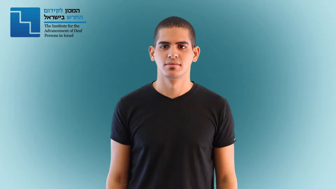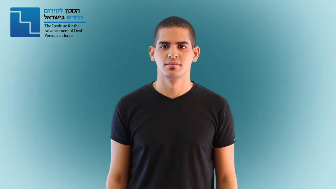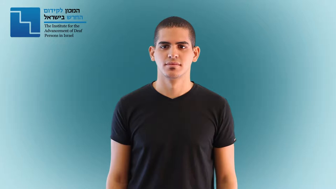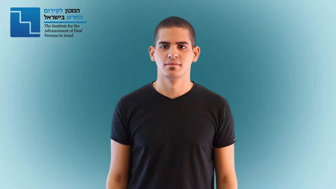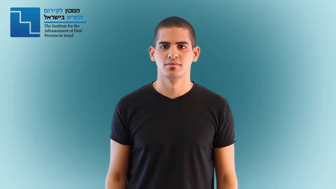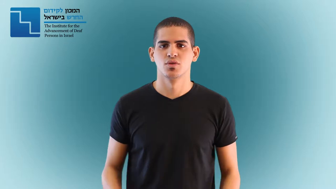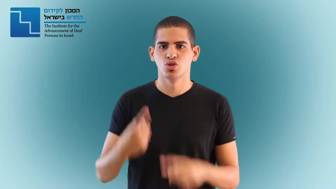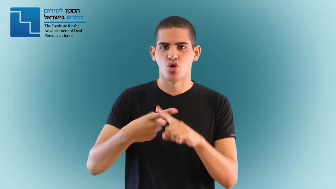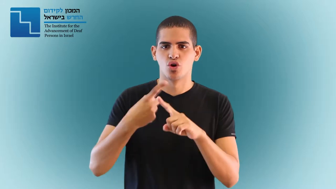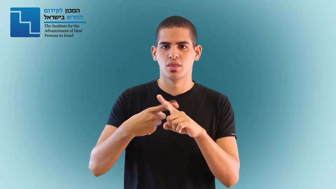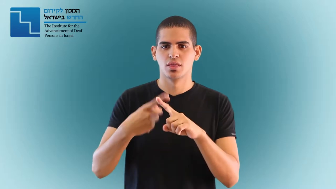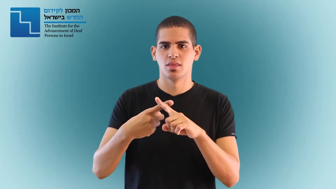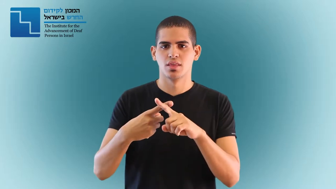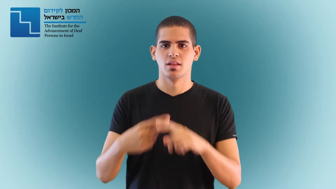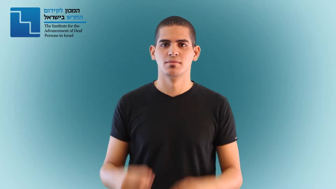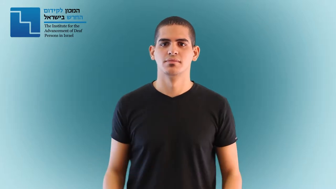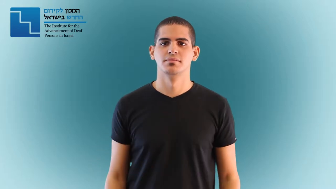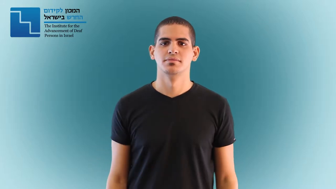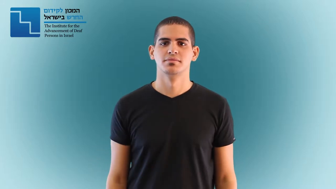דוד